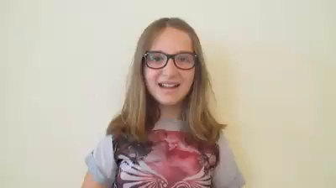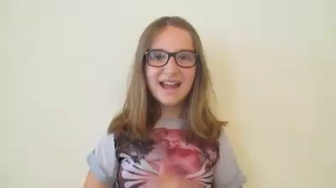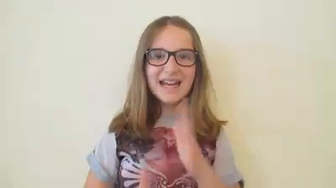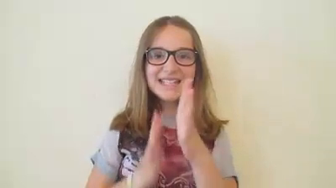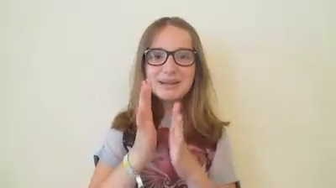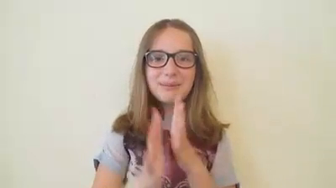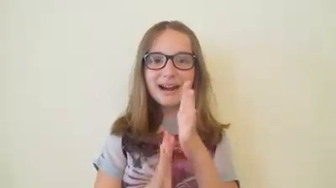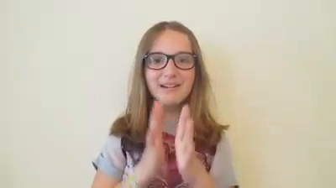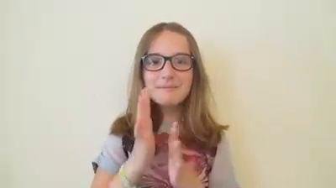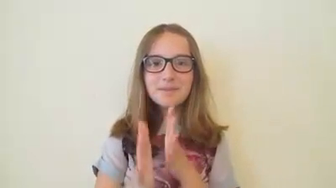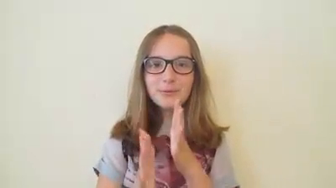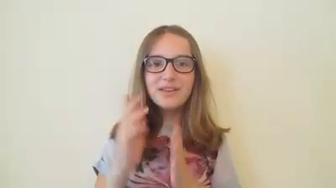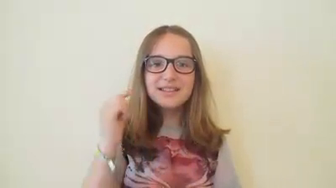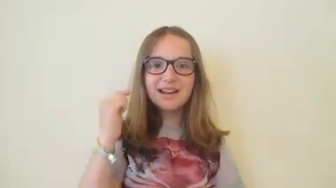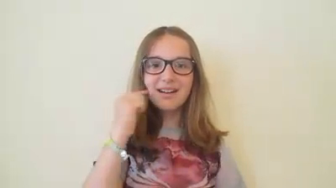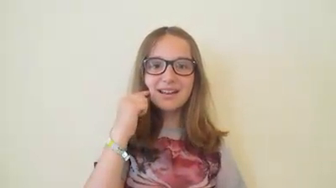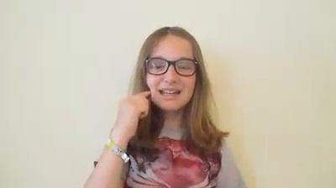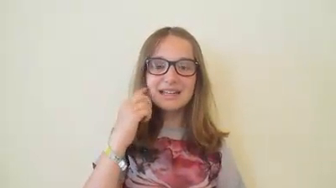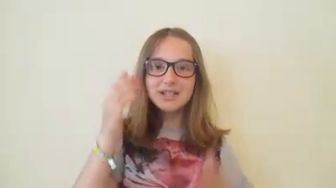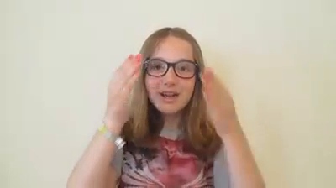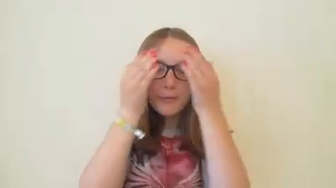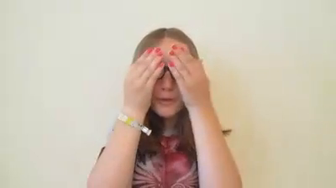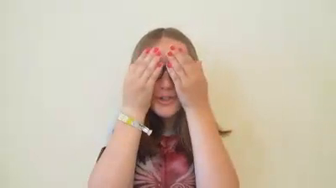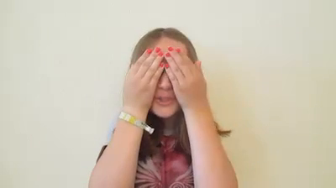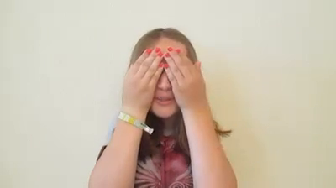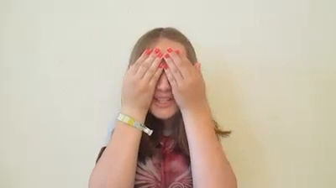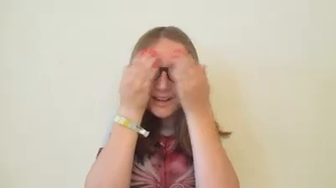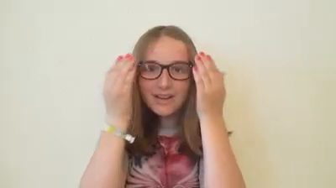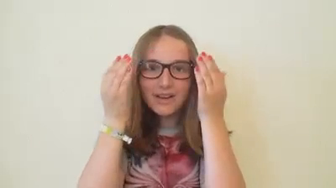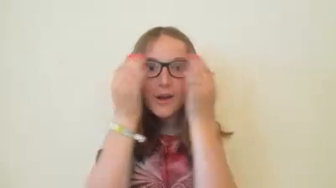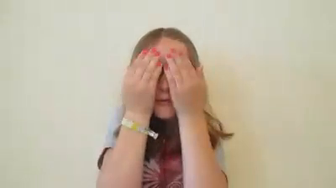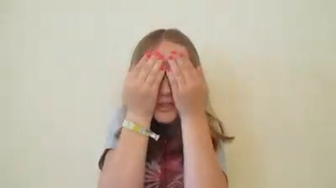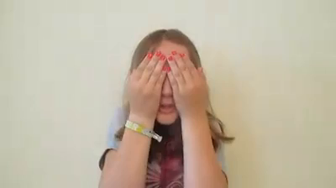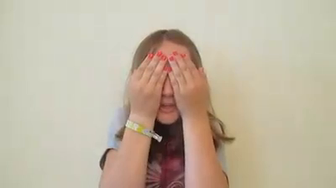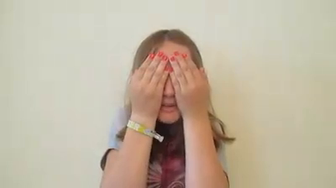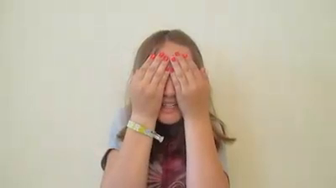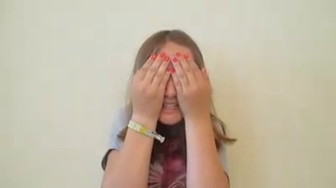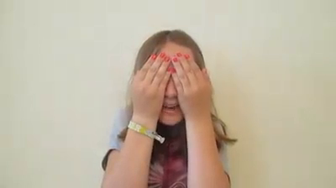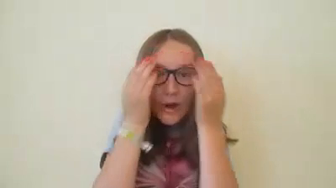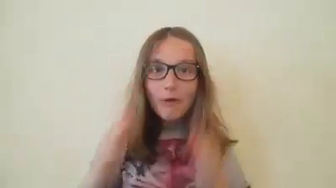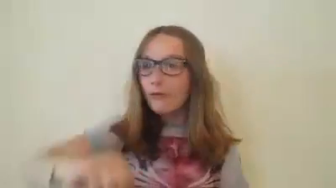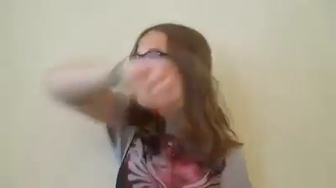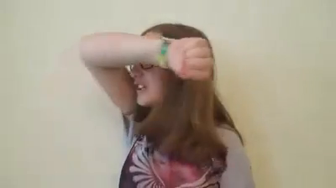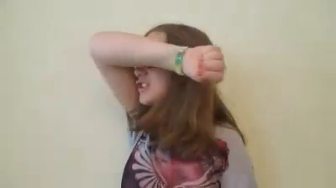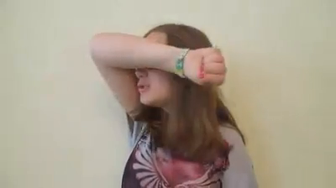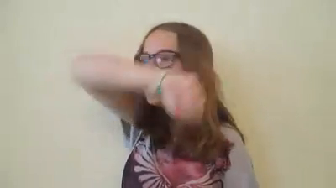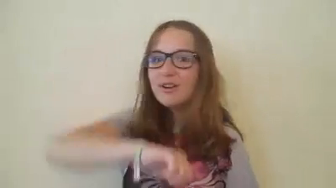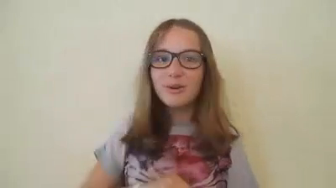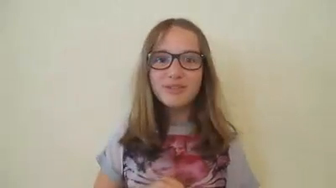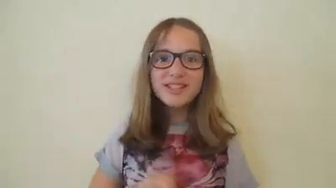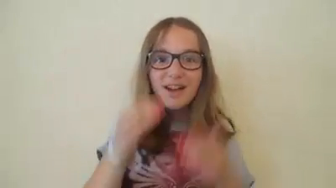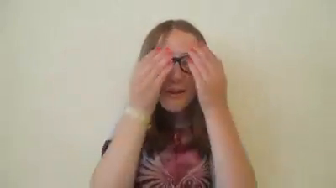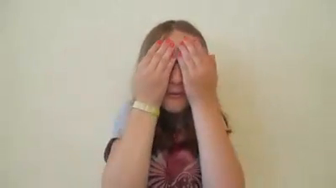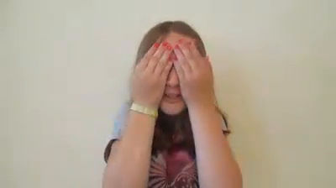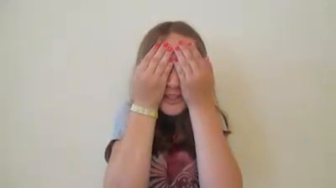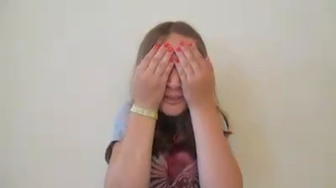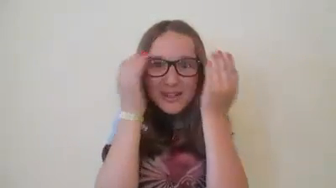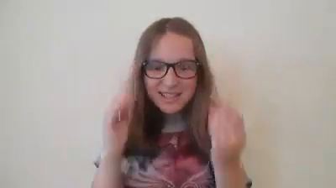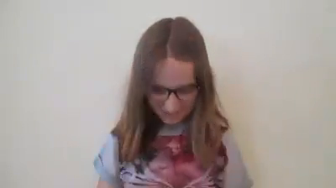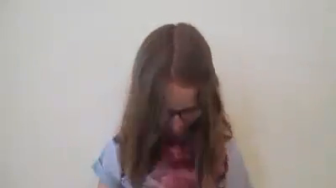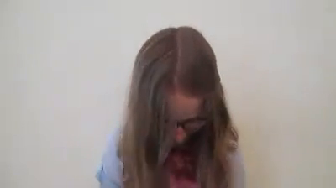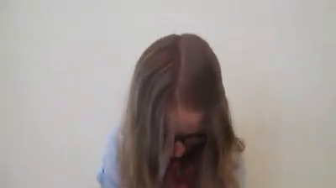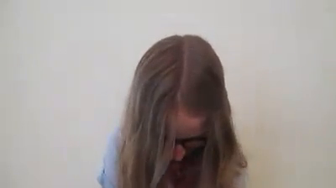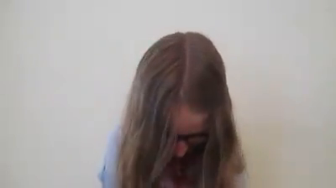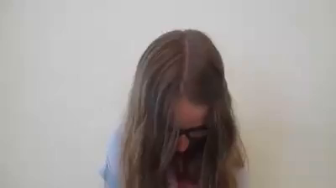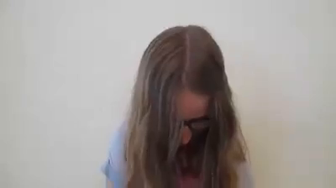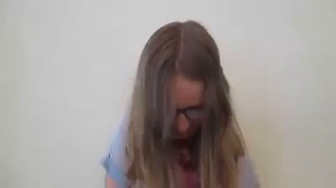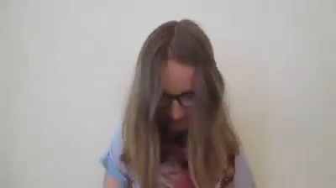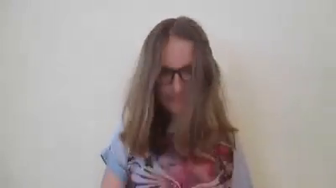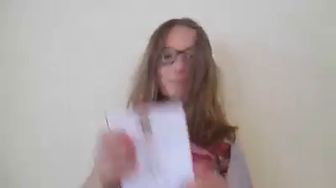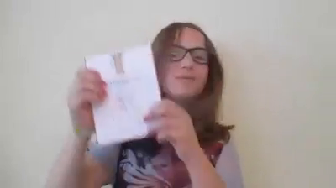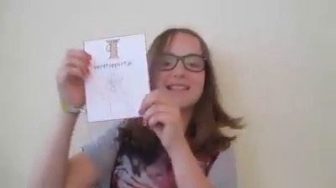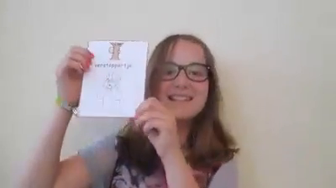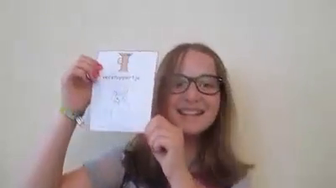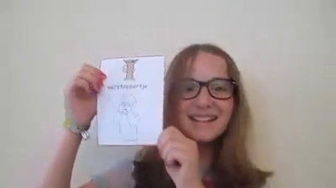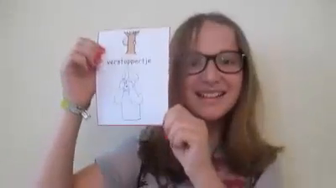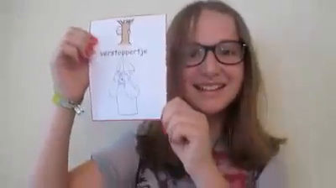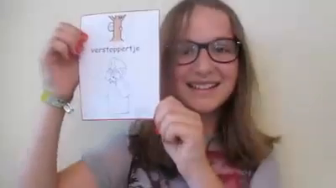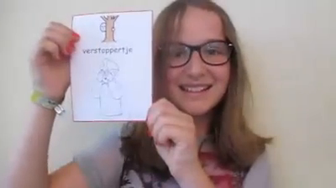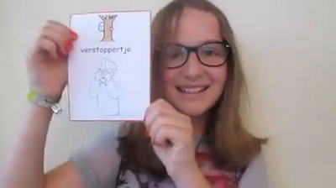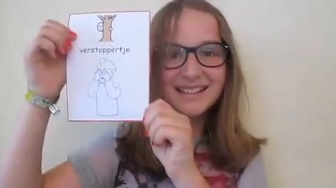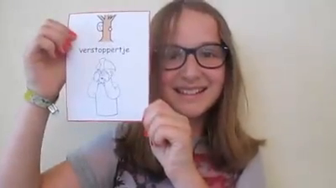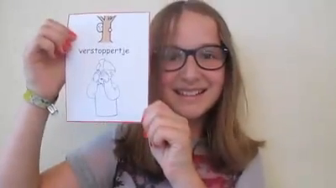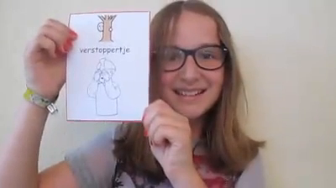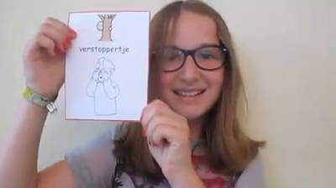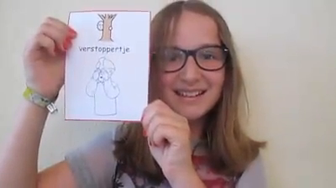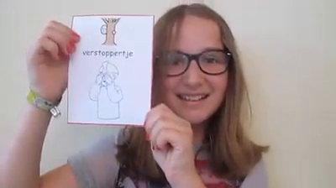Verstoppertje